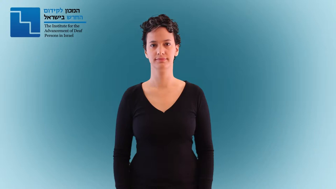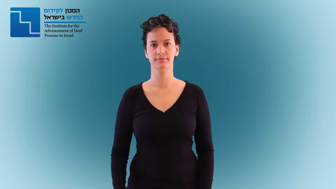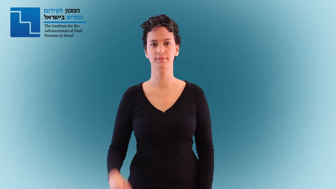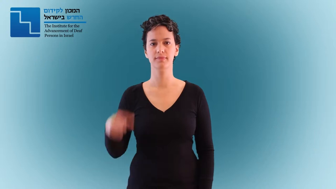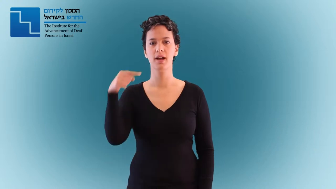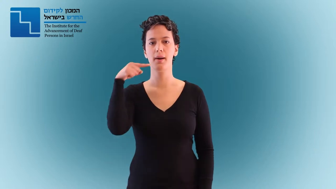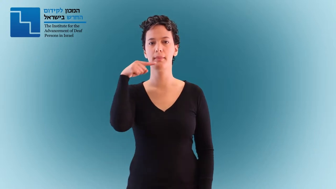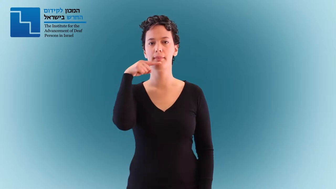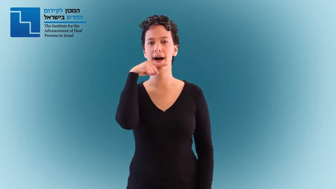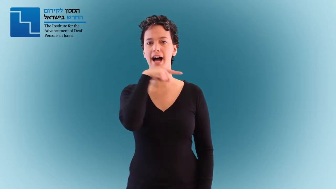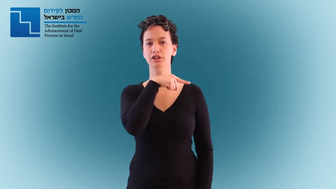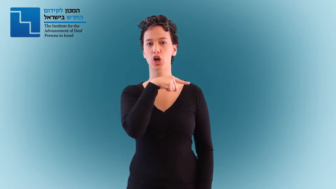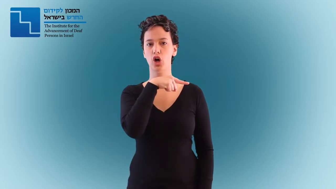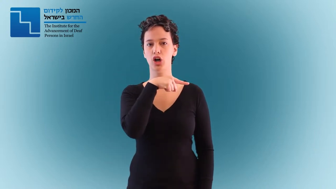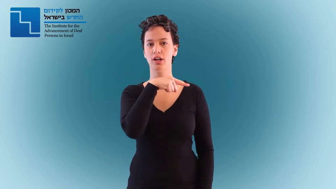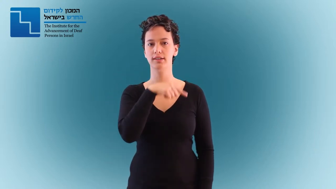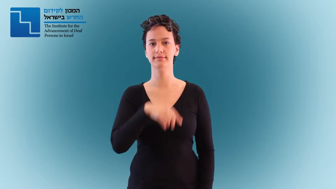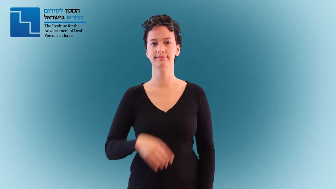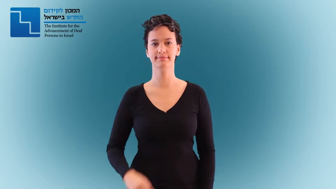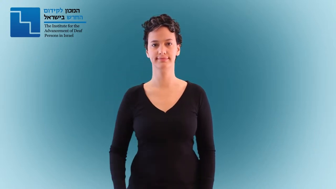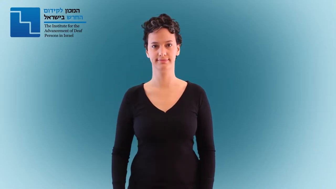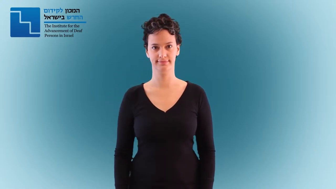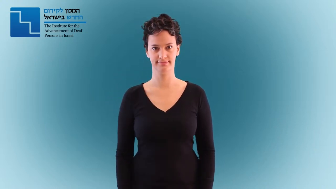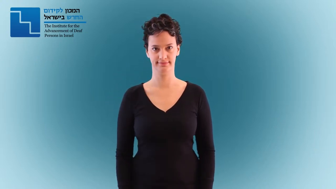נידה / מחזור / וסת